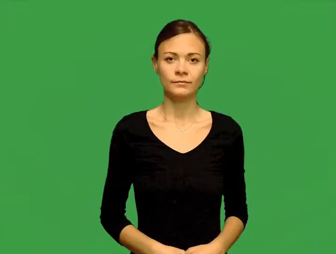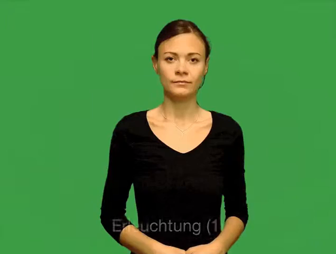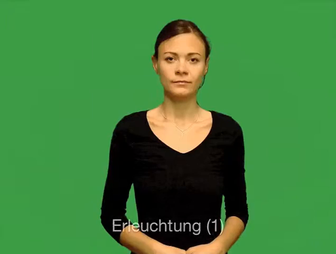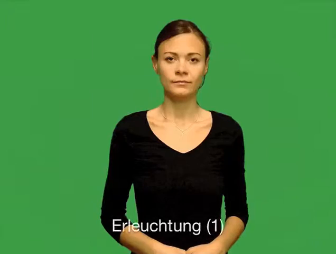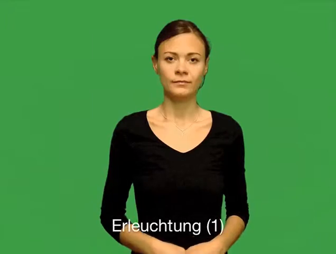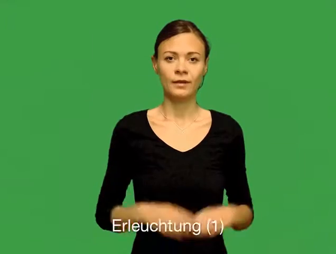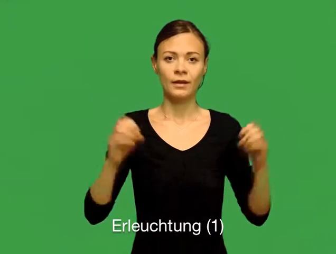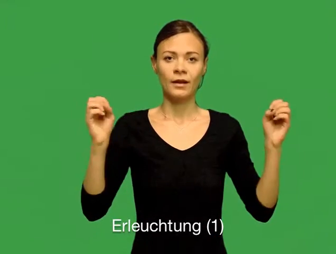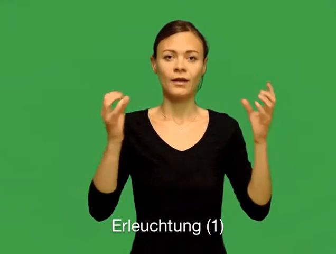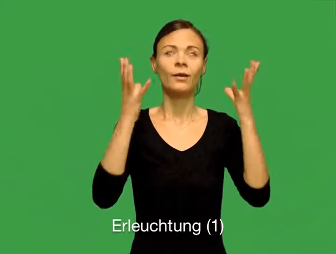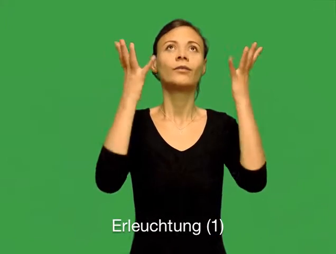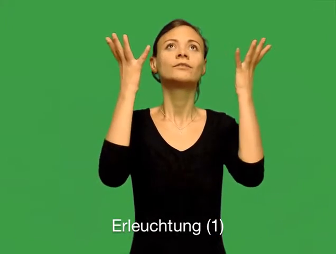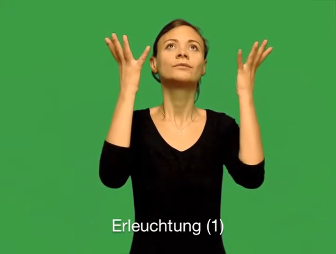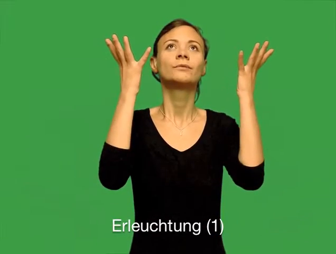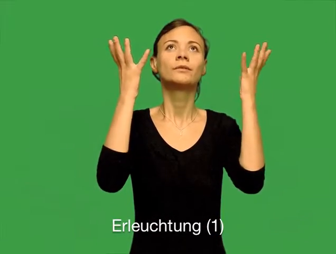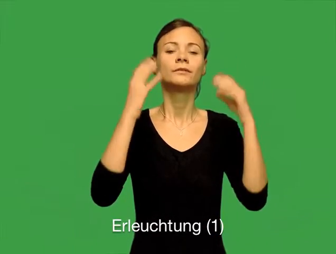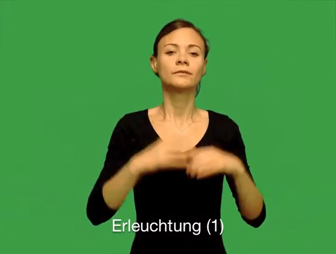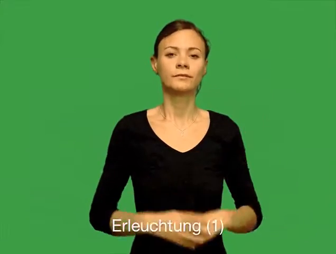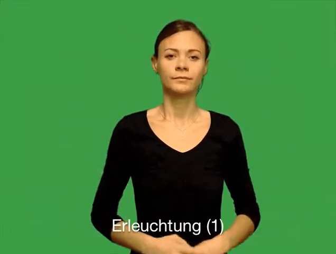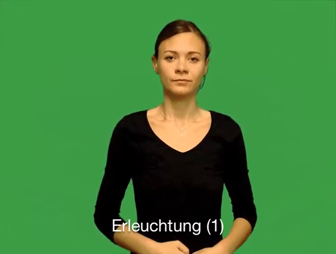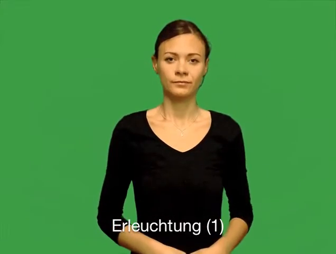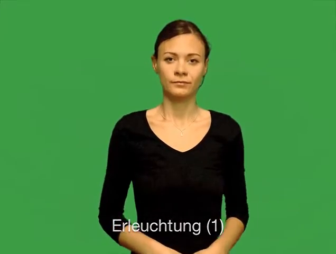Erleuchtung